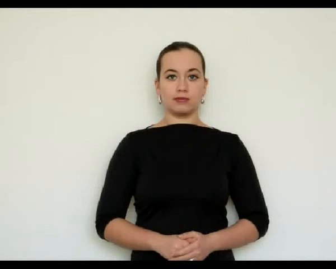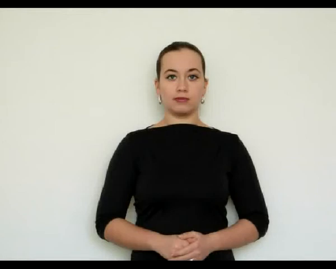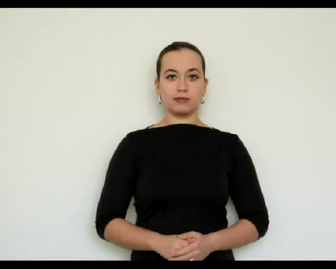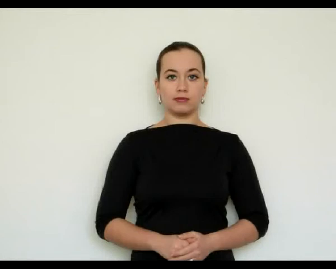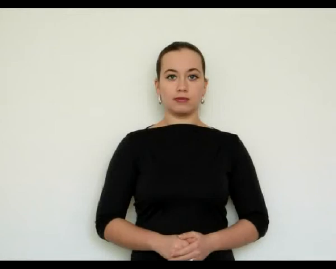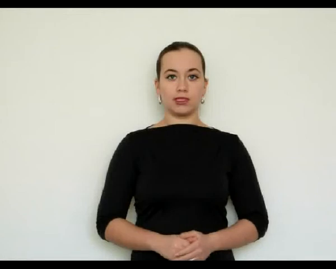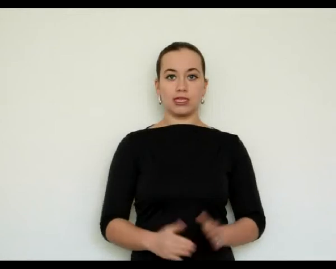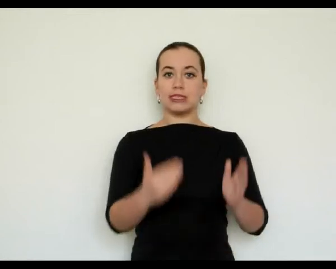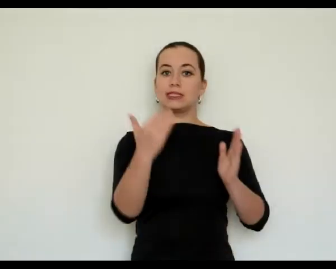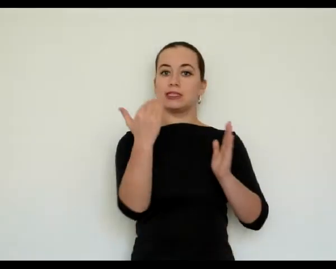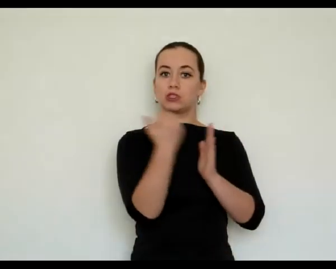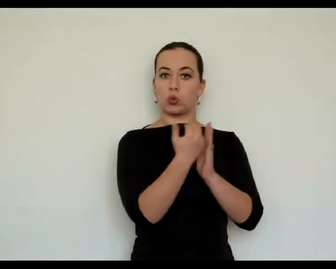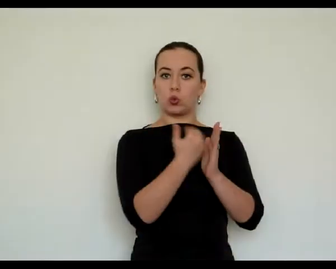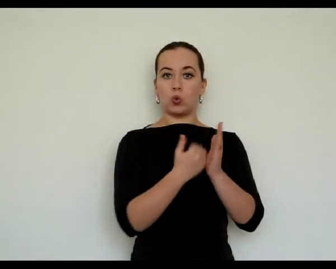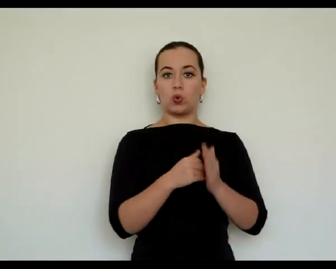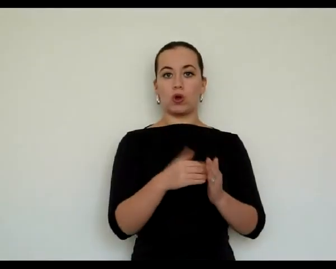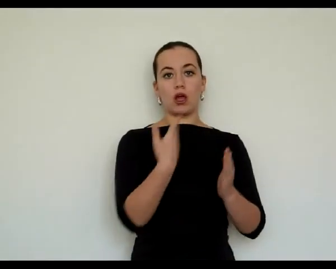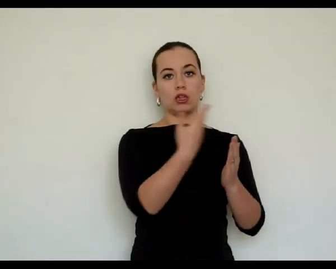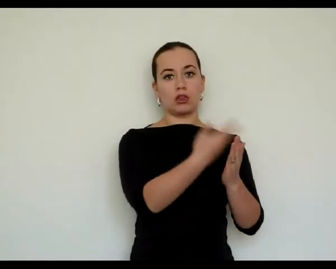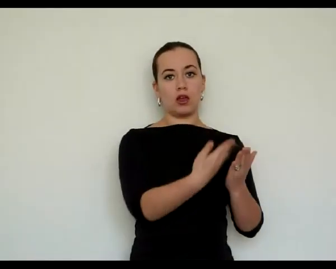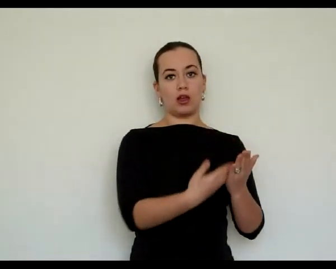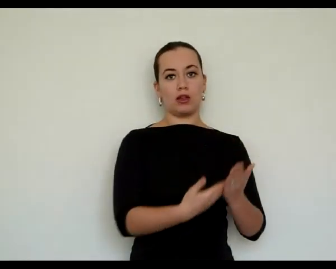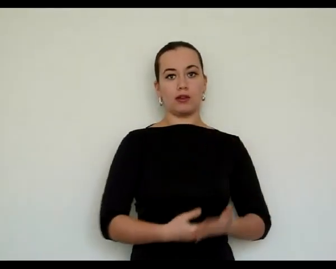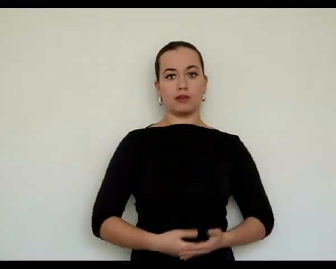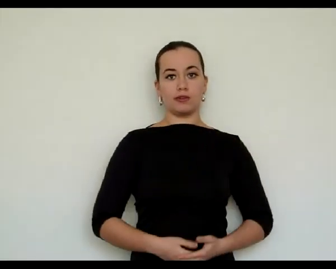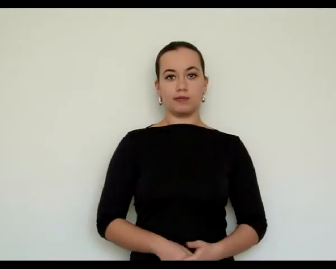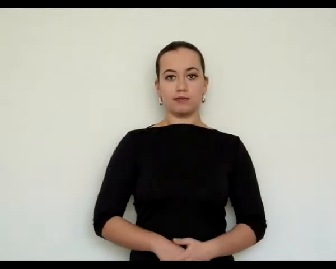структура данных